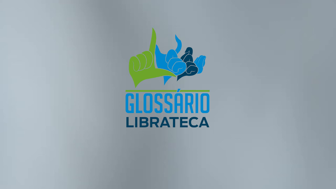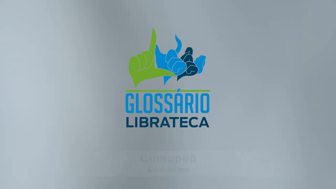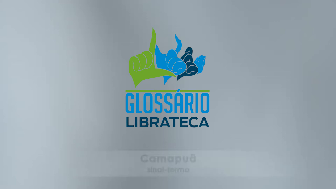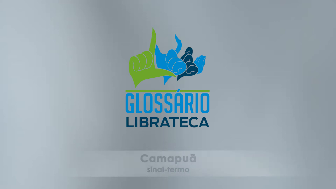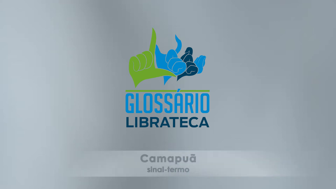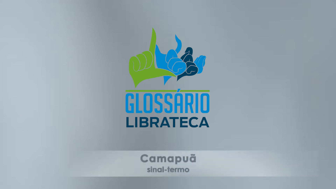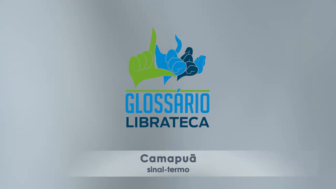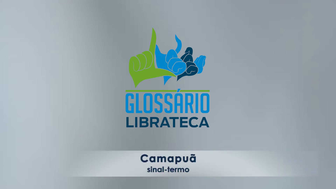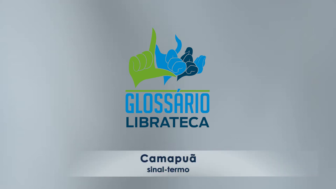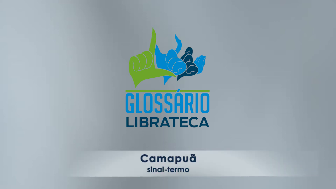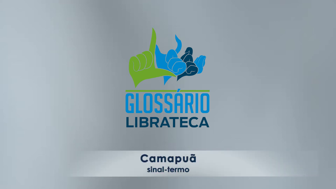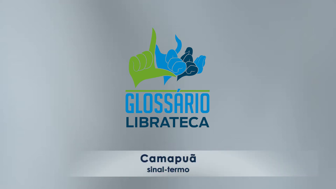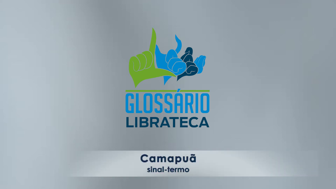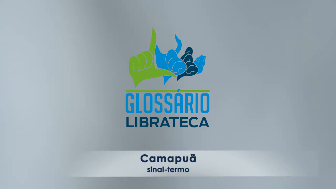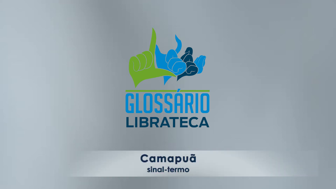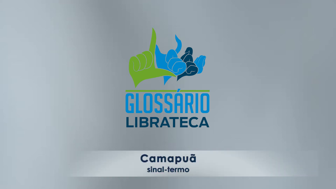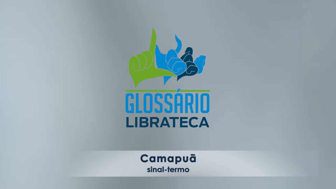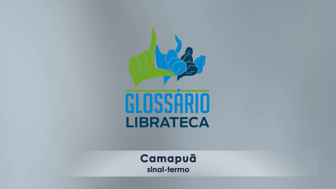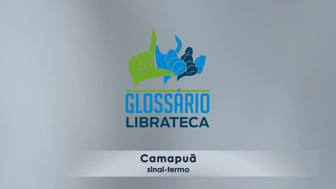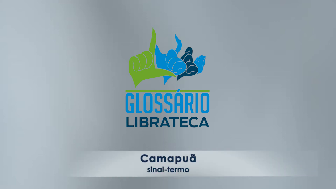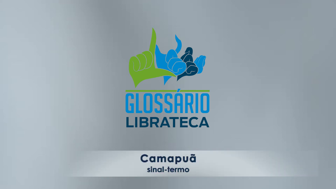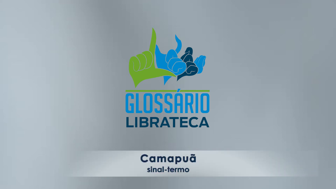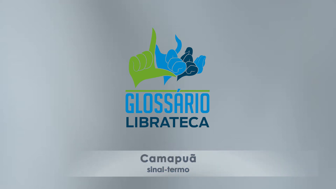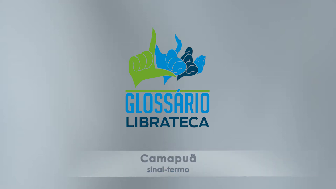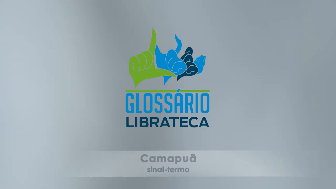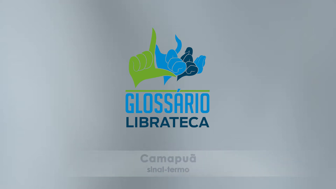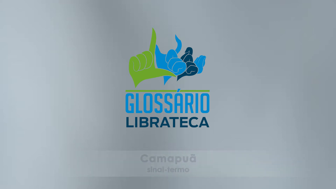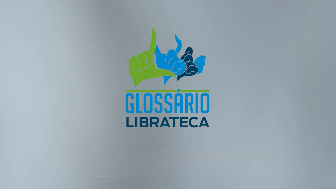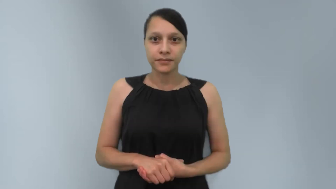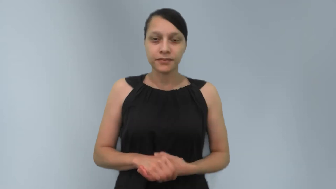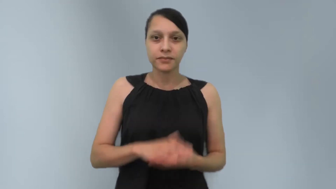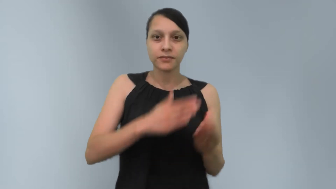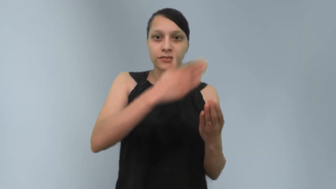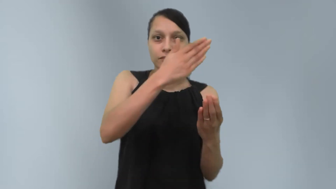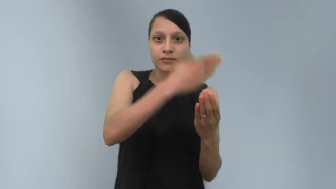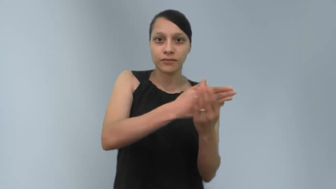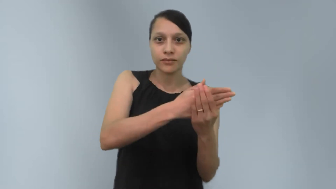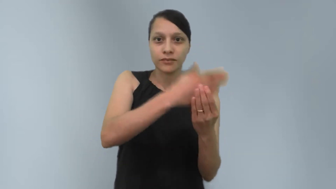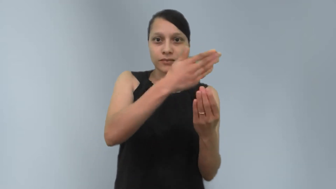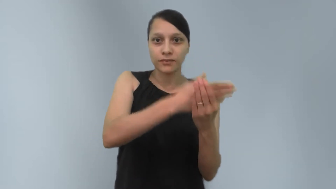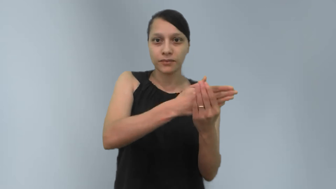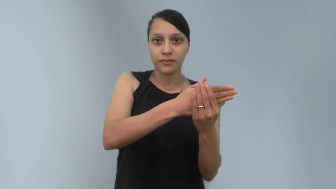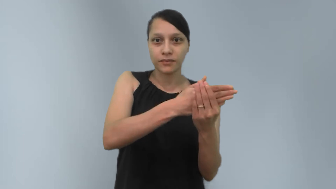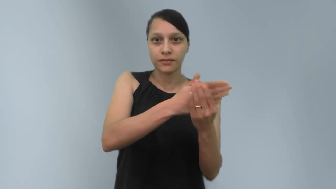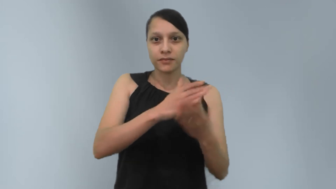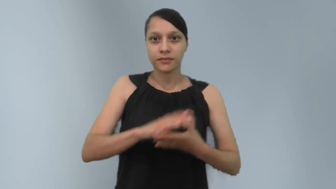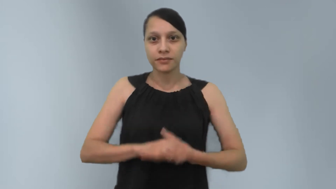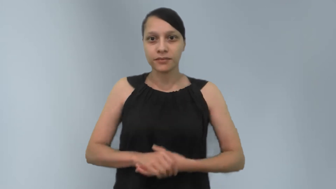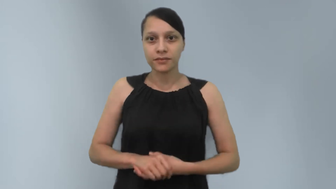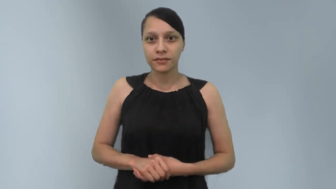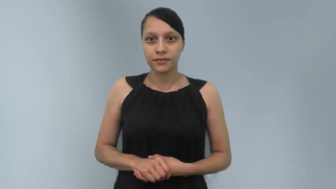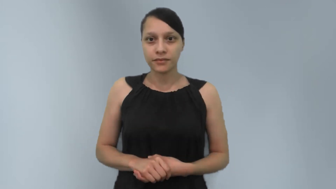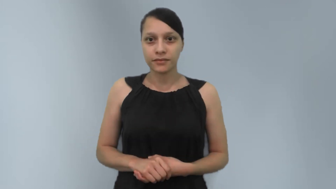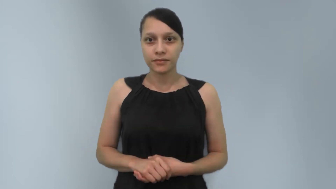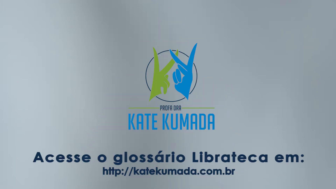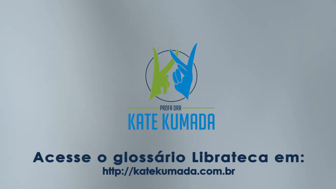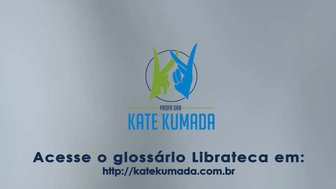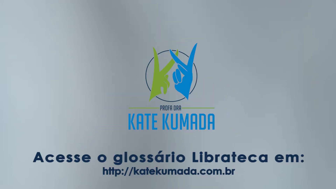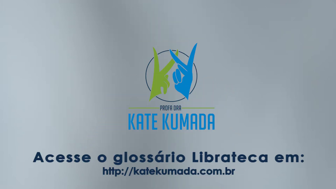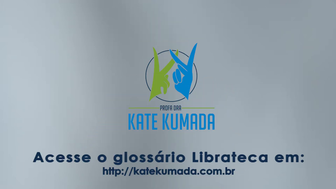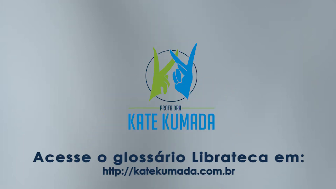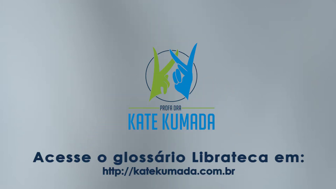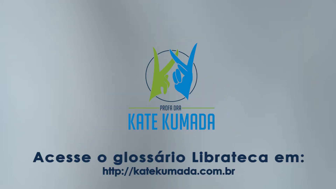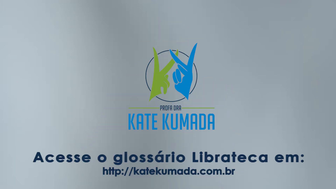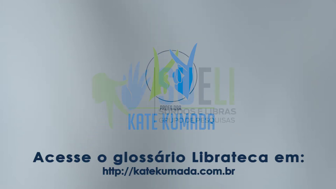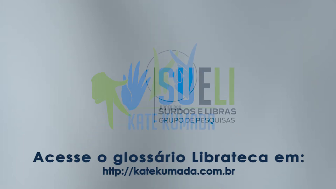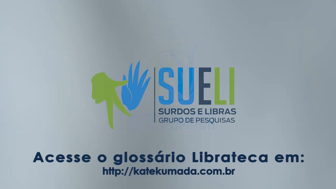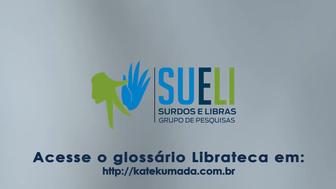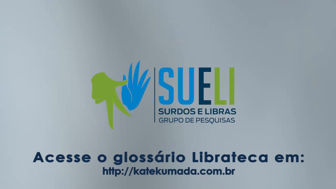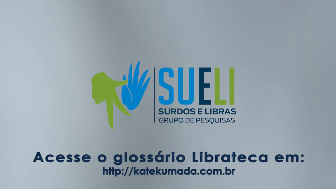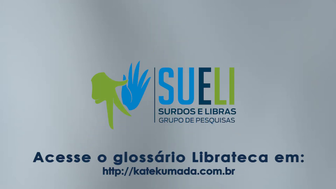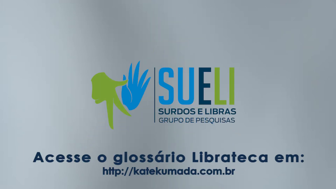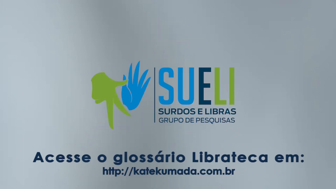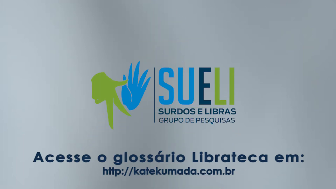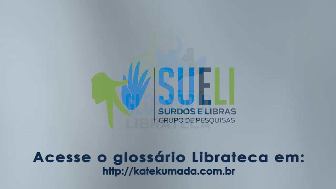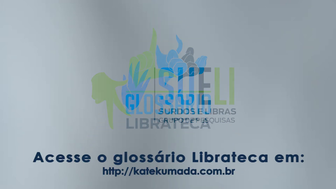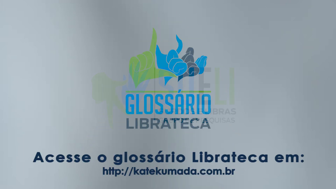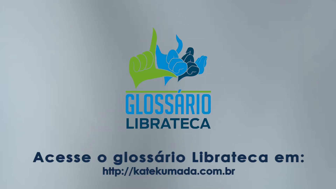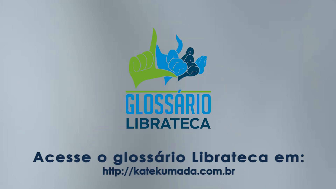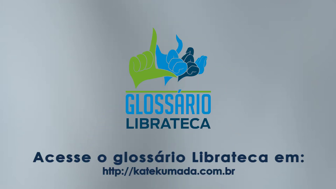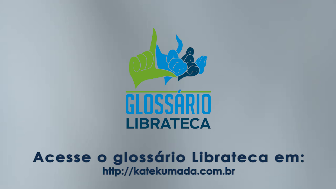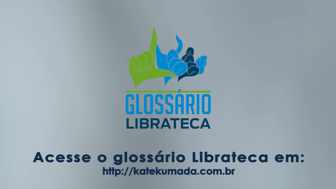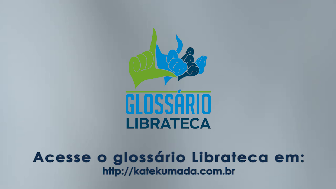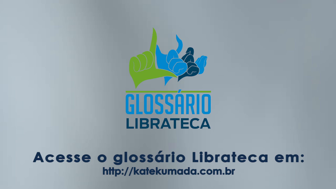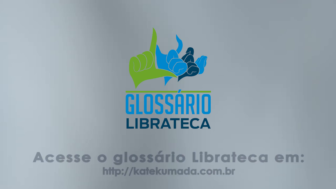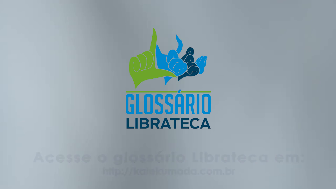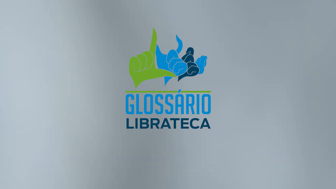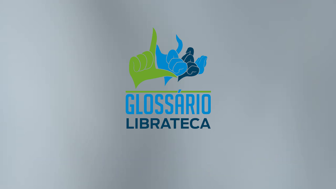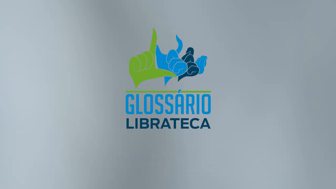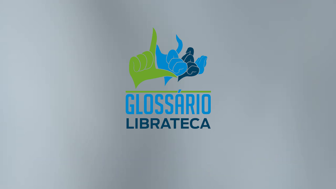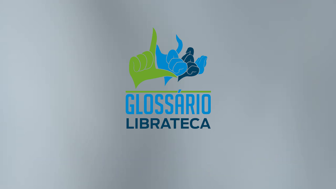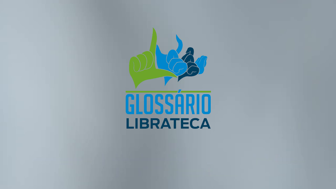Camapuã